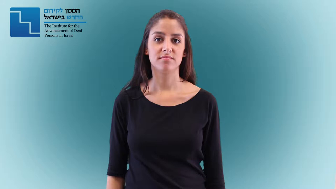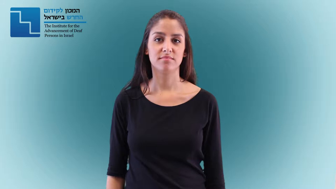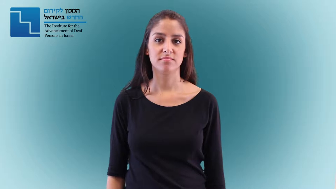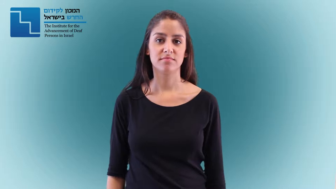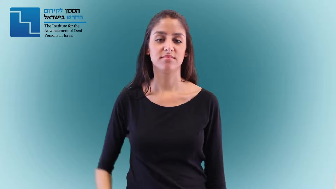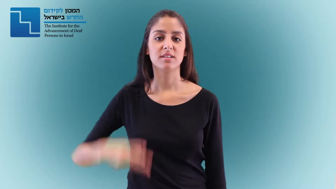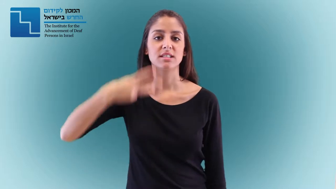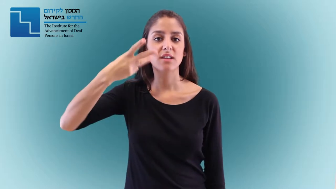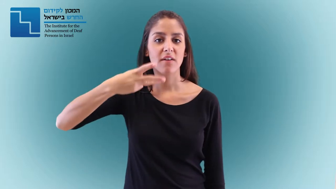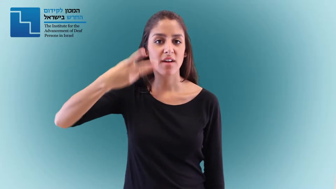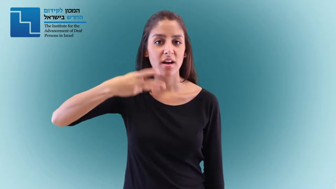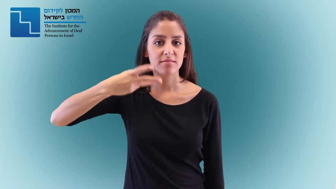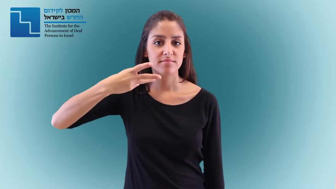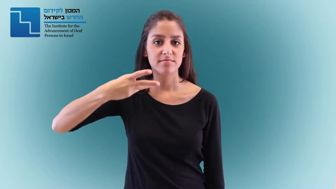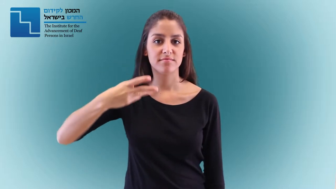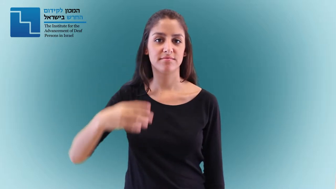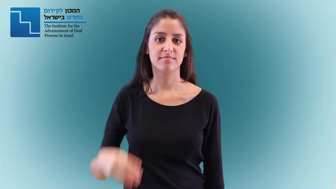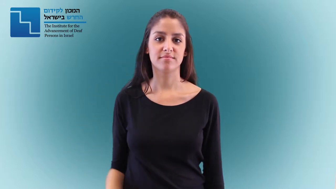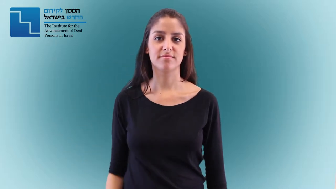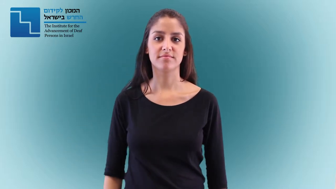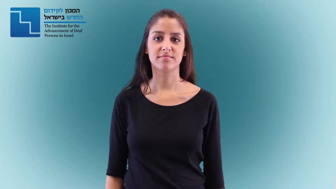שפה